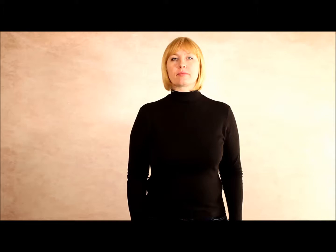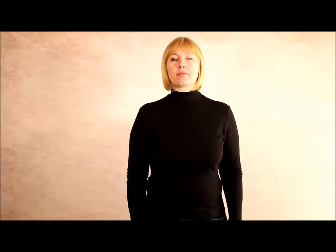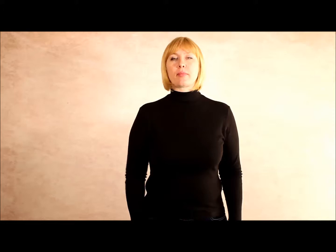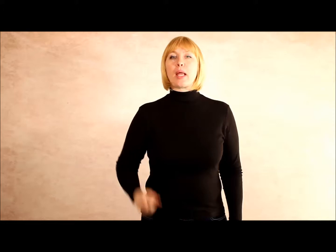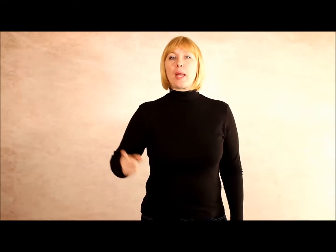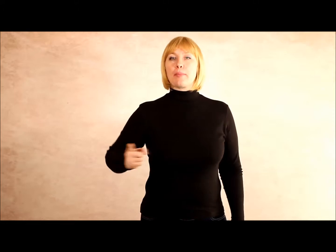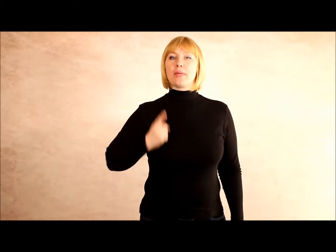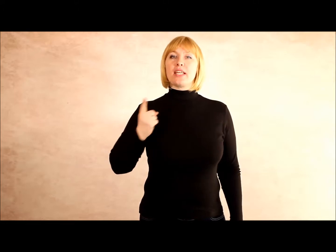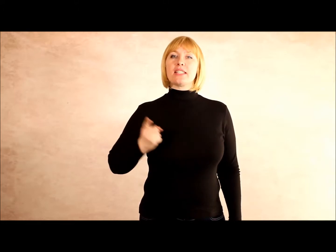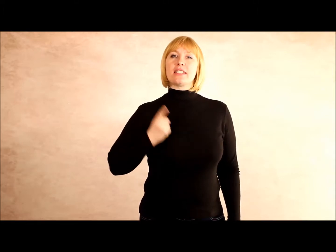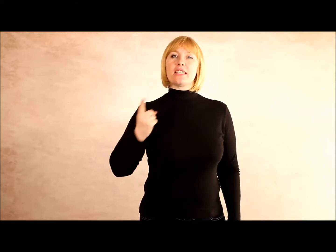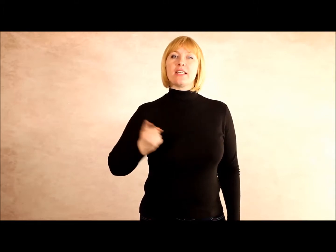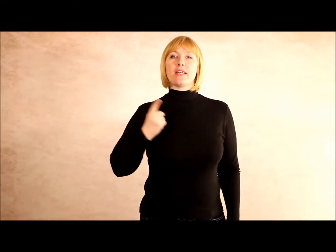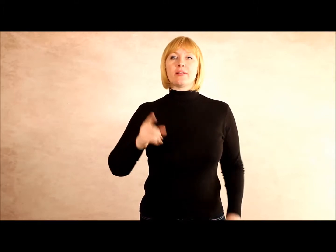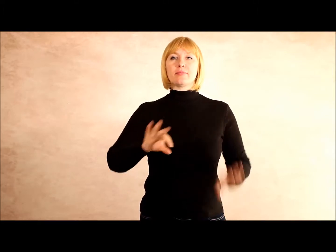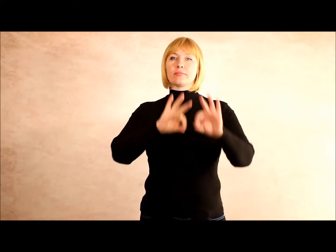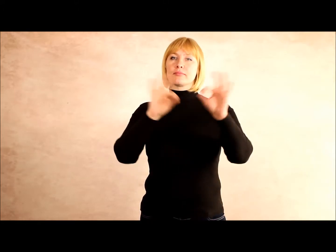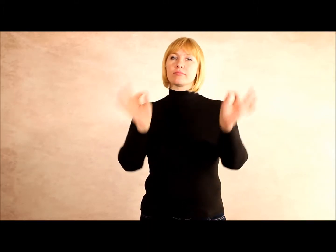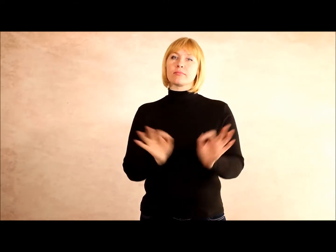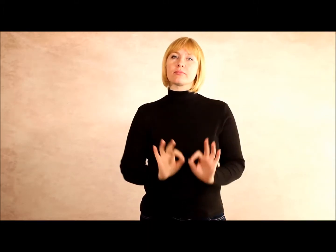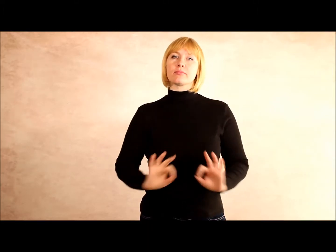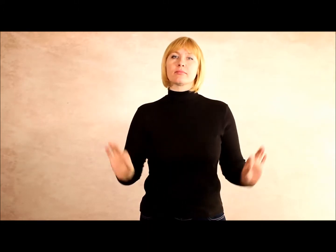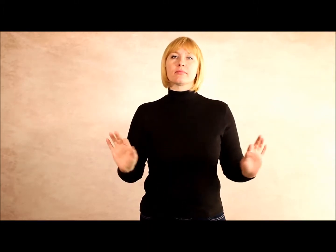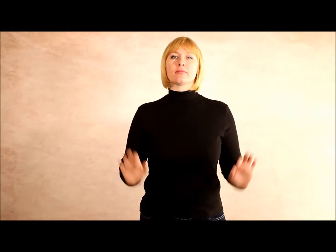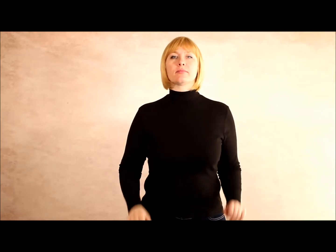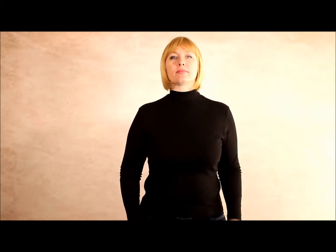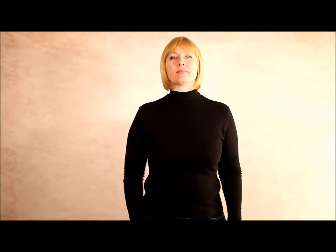Măiestrie